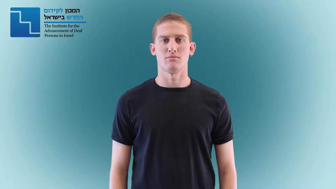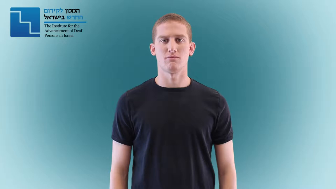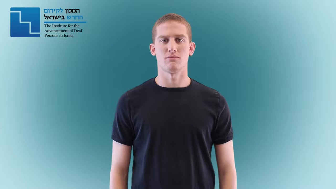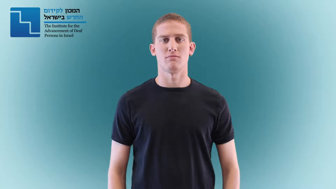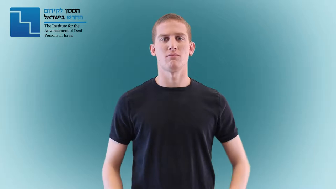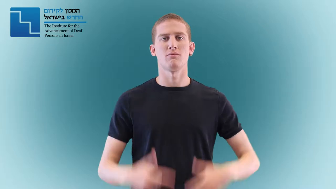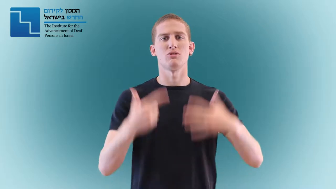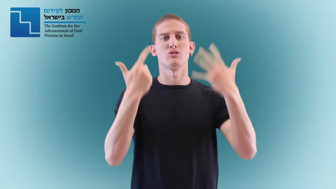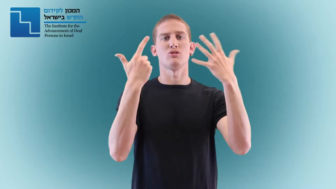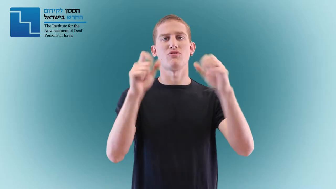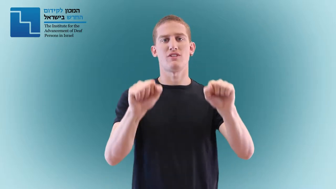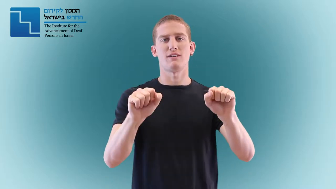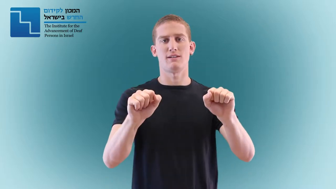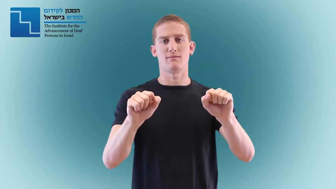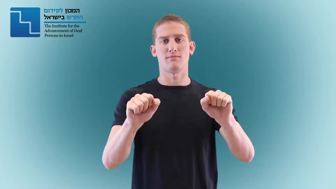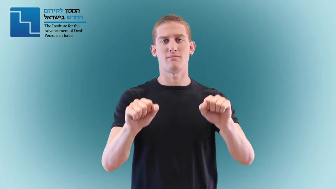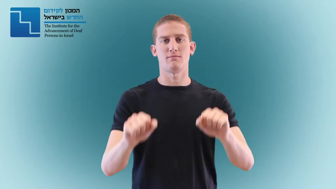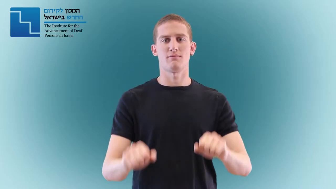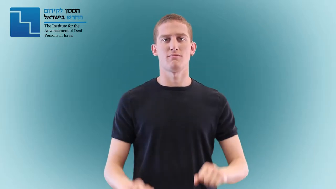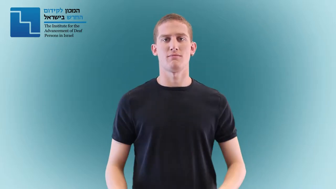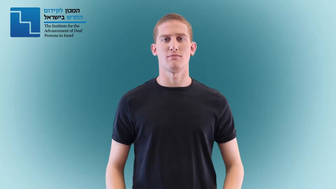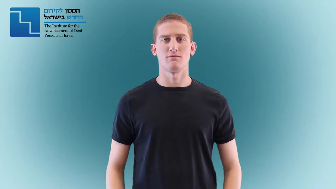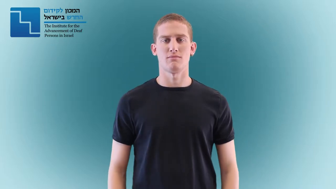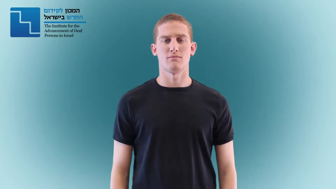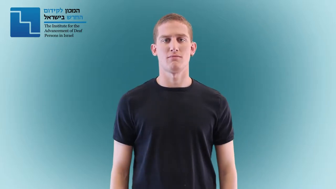שבעים